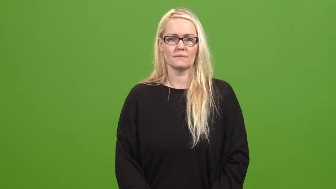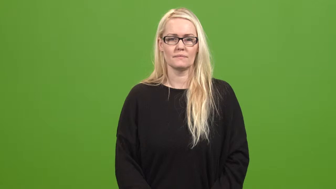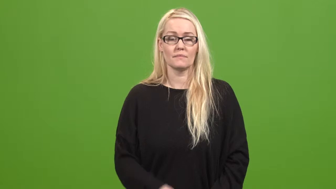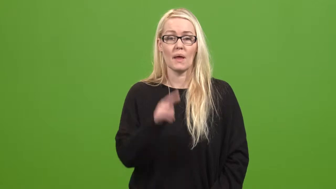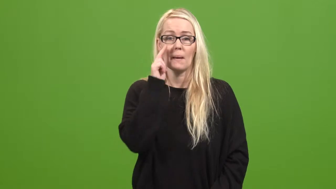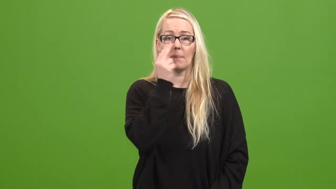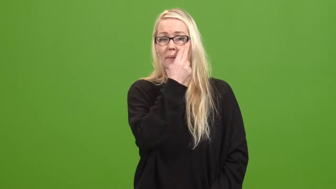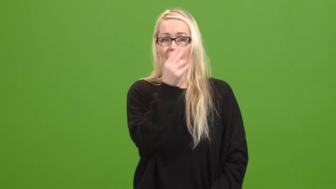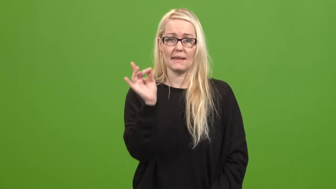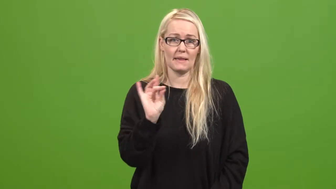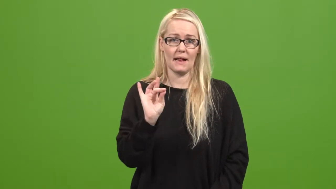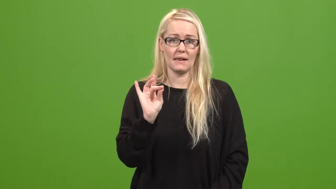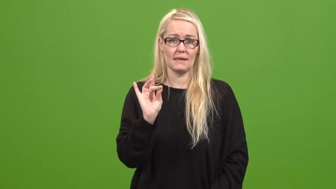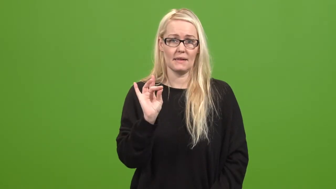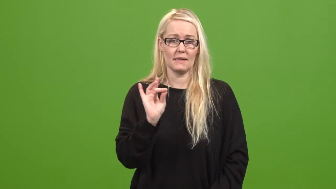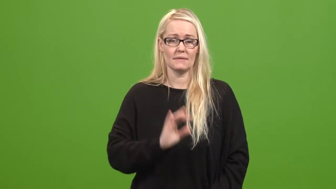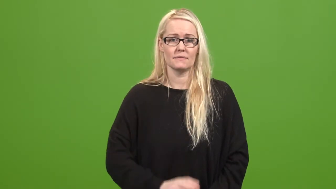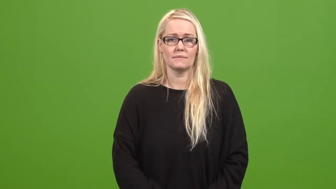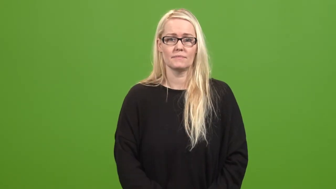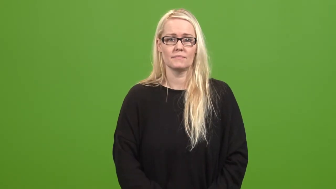Blindradeild